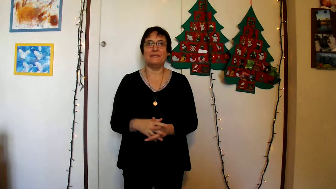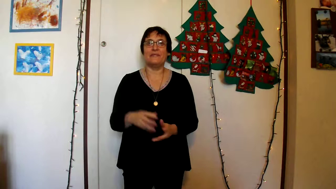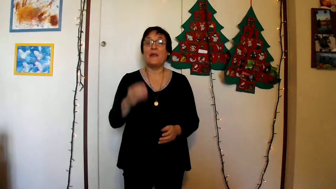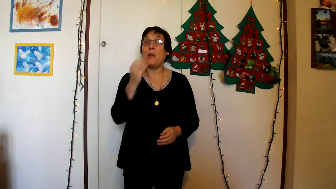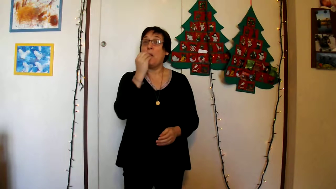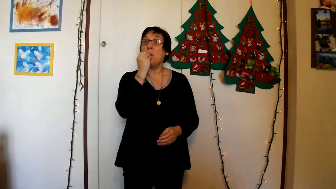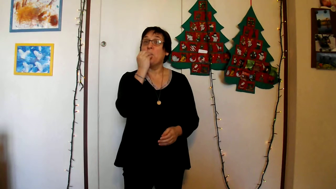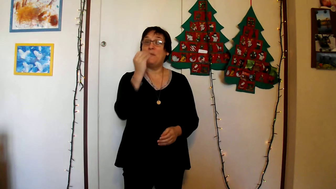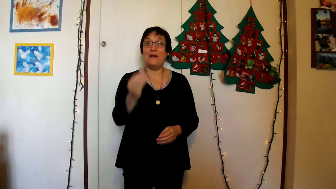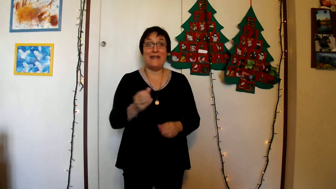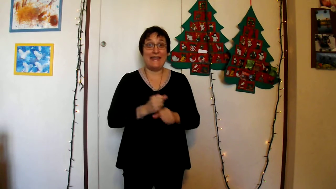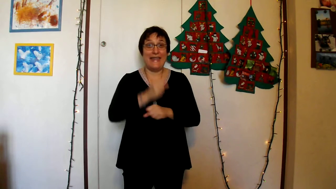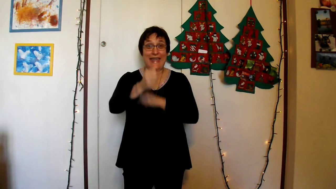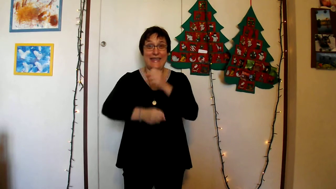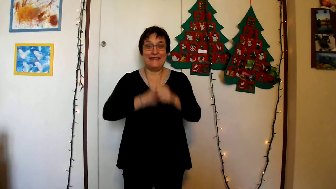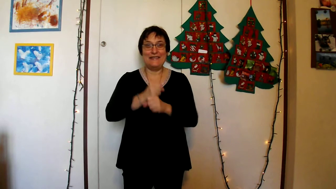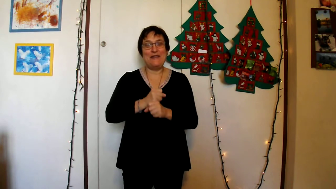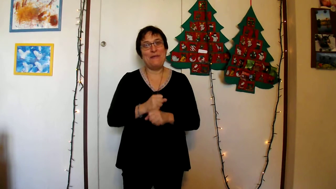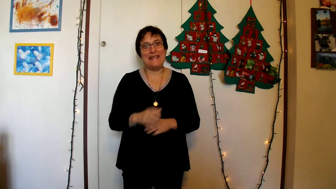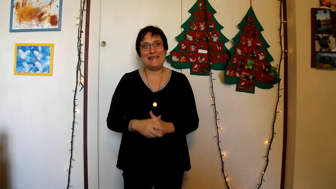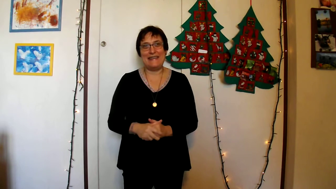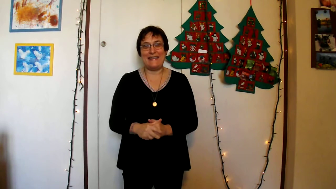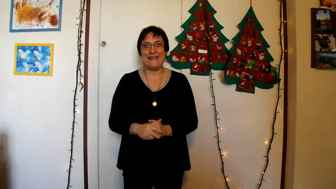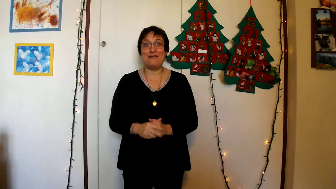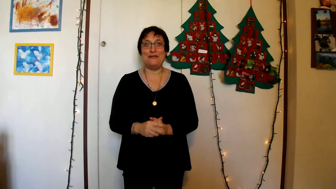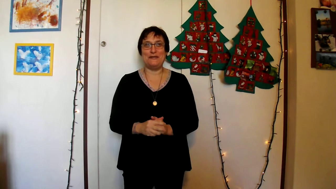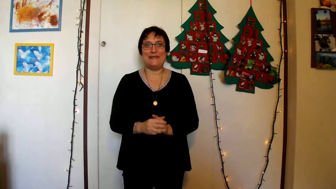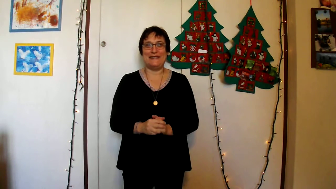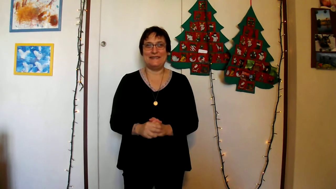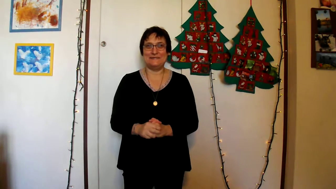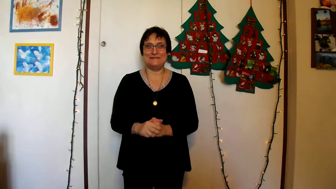Bonne Année 2017